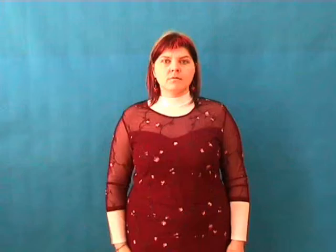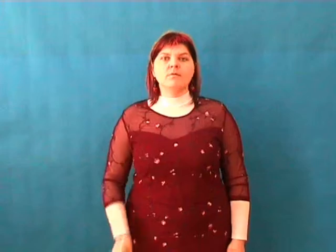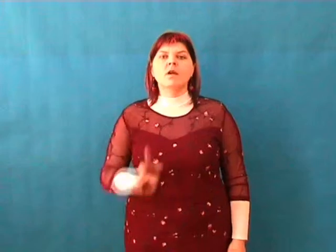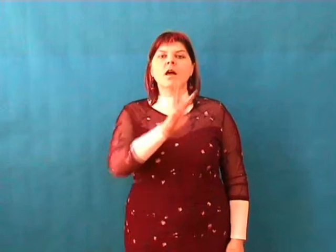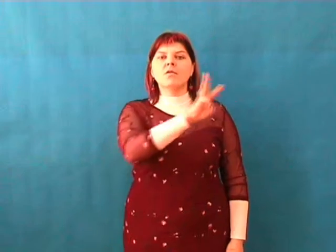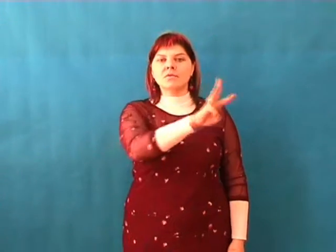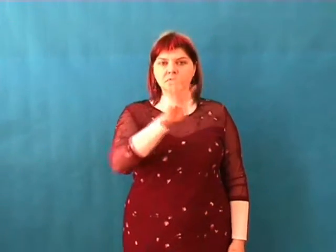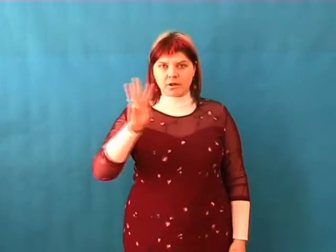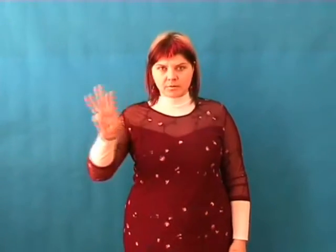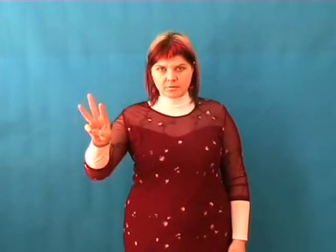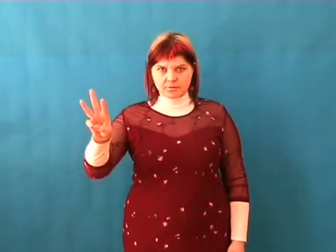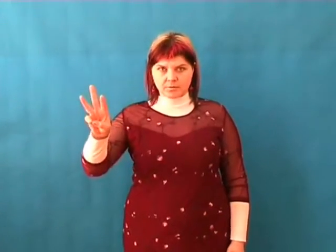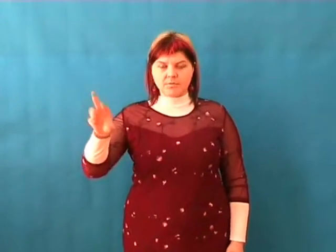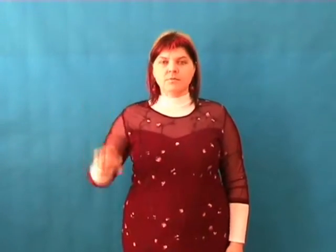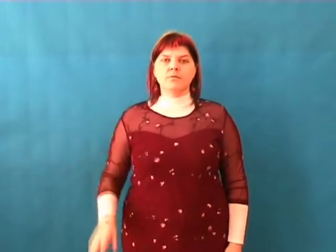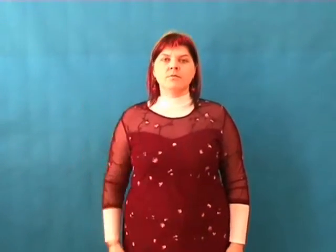wy